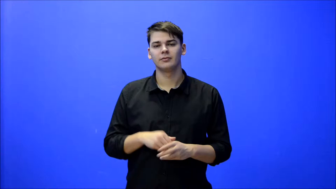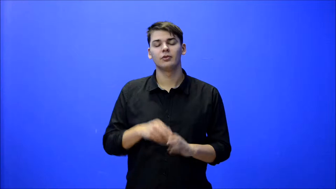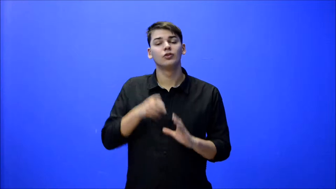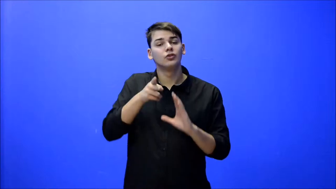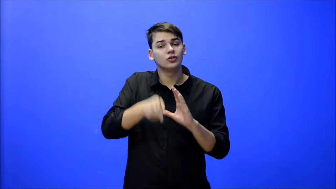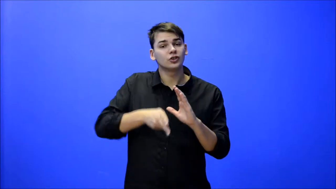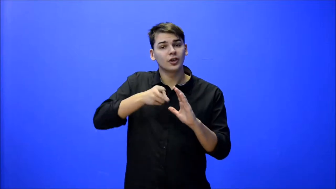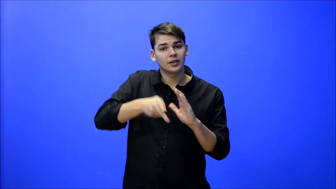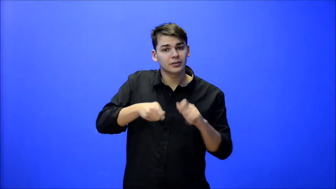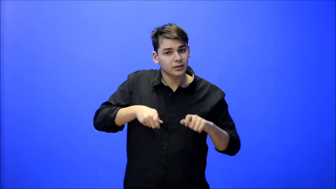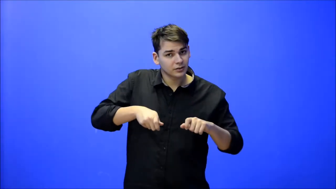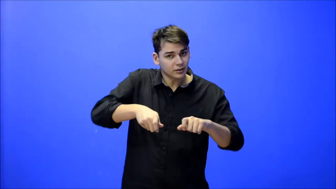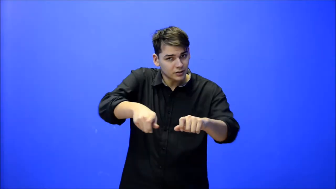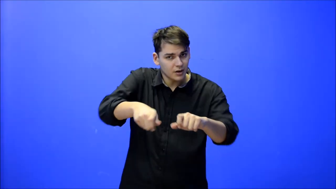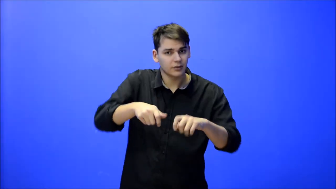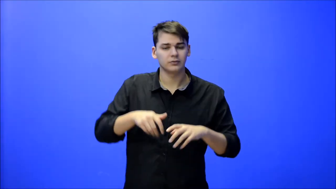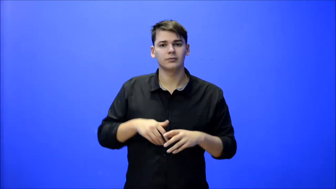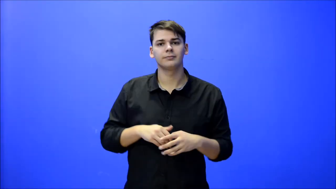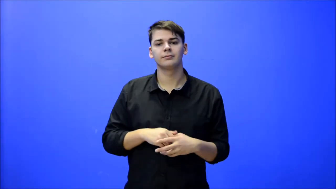železniční trať